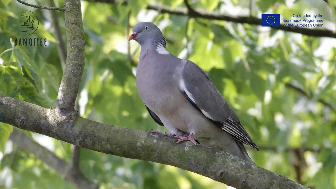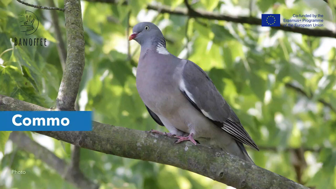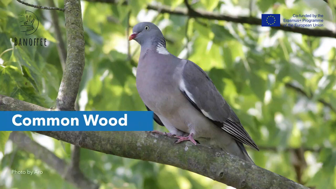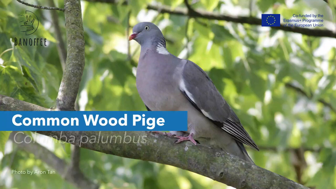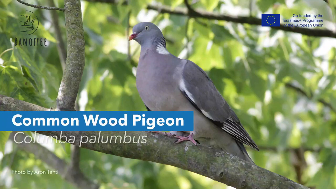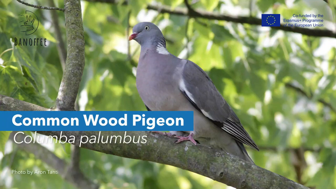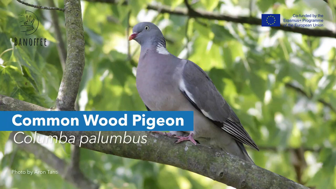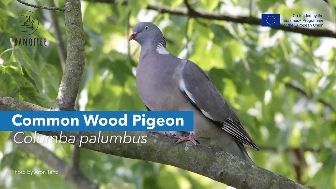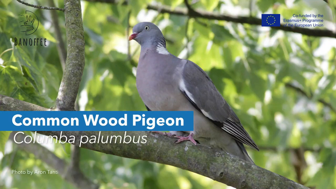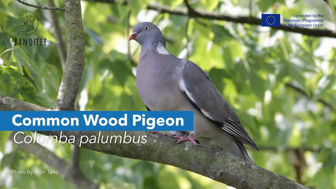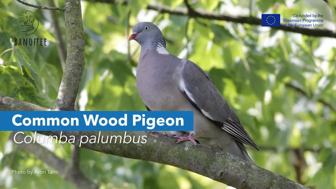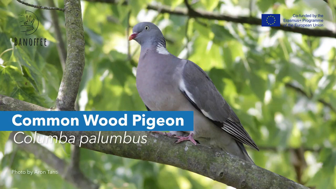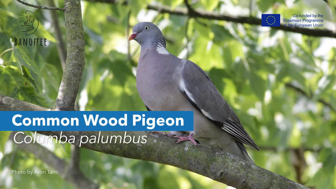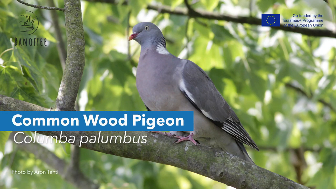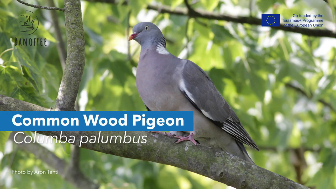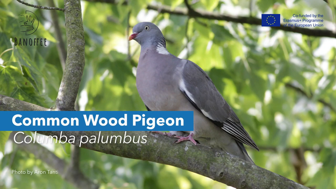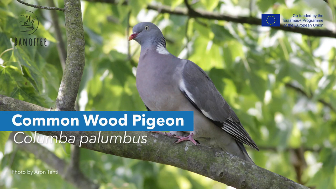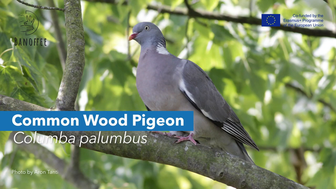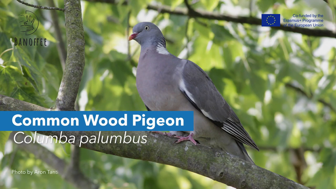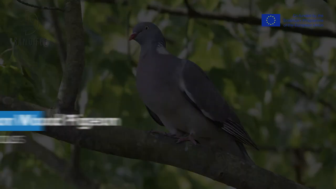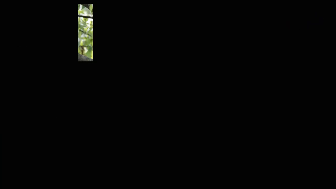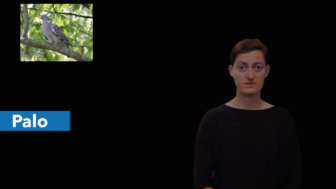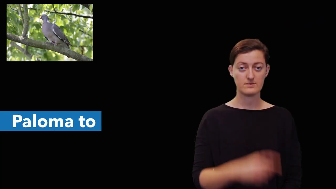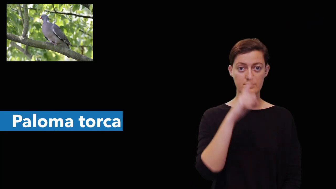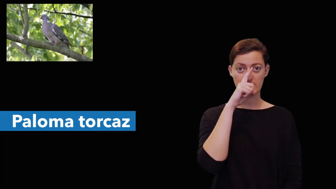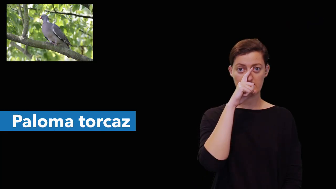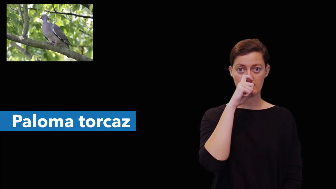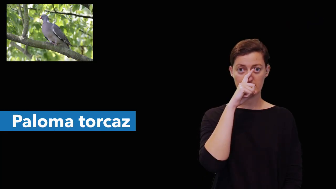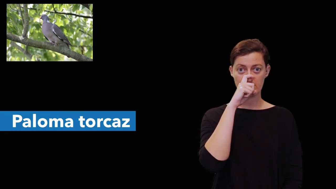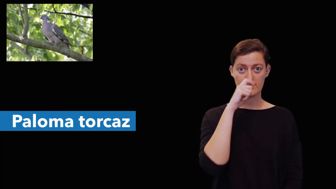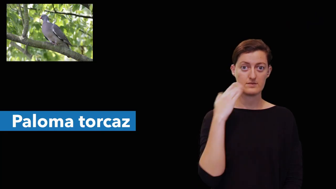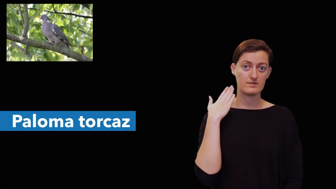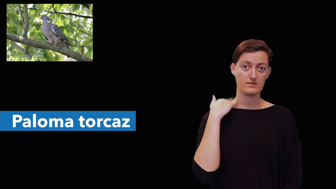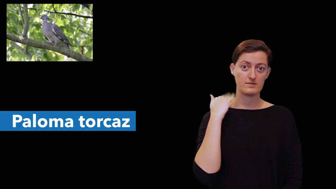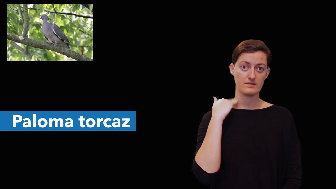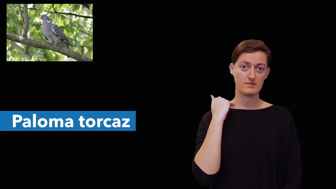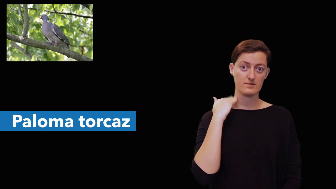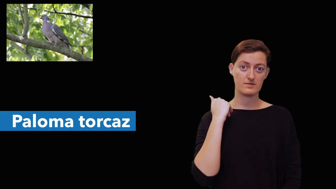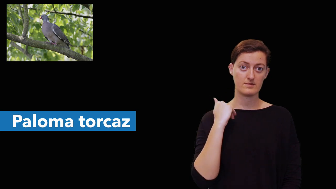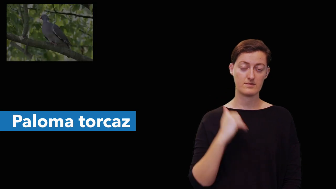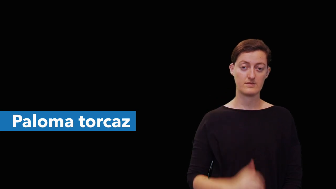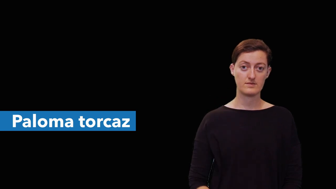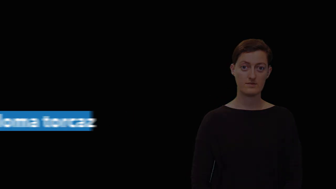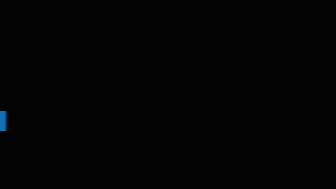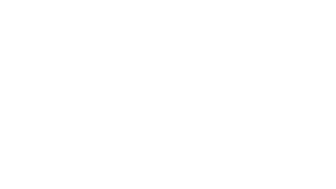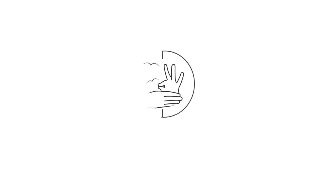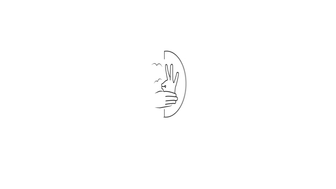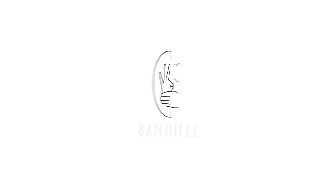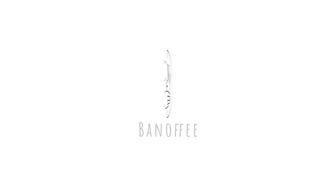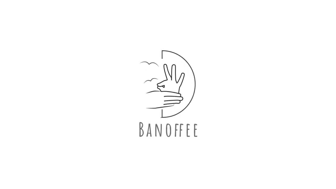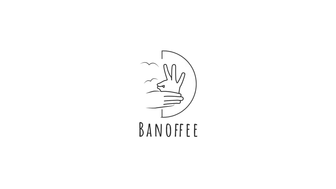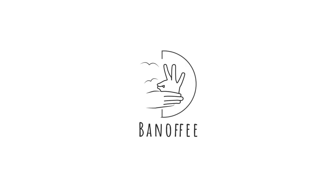Paloma torcaz